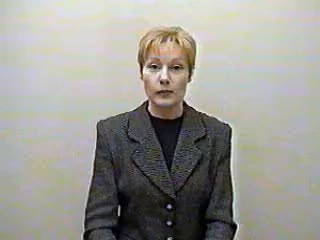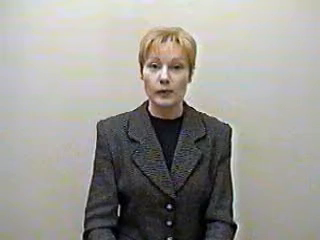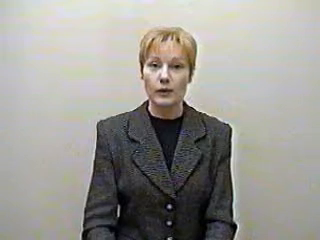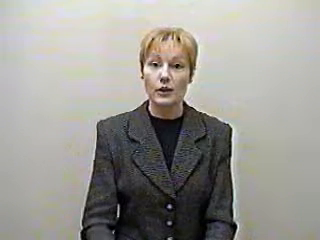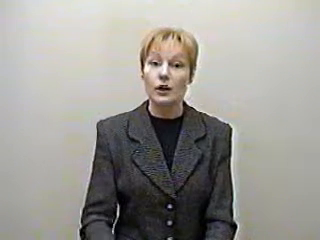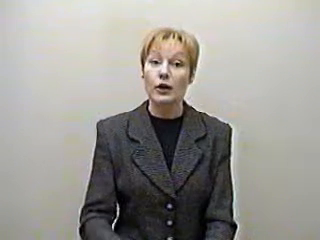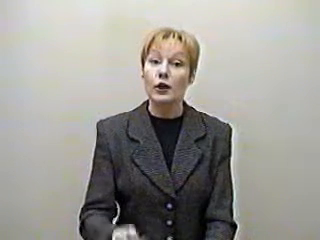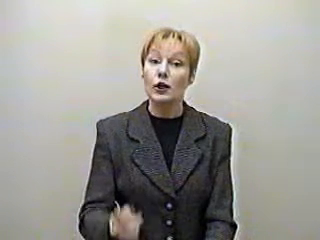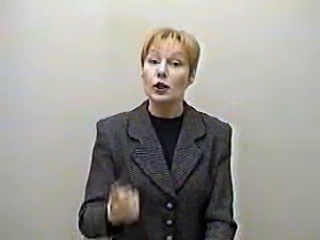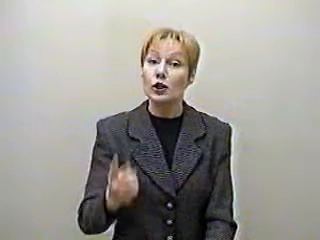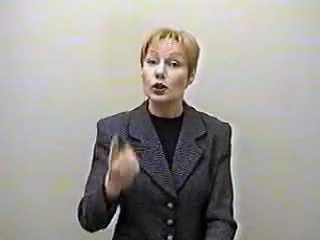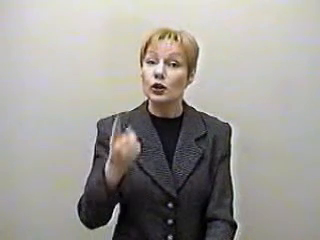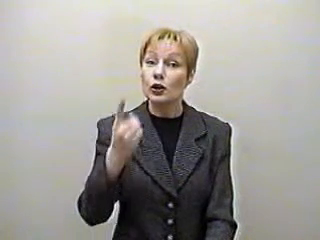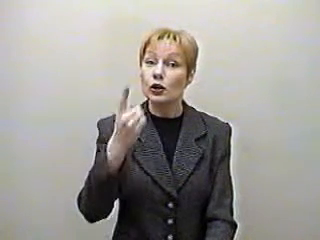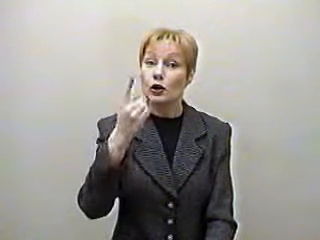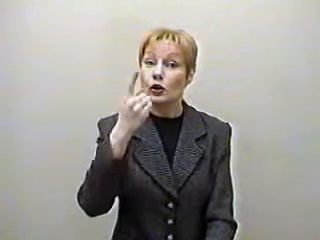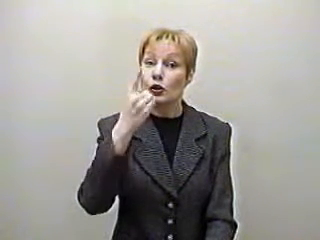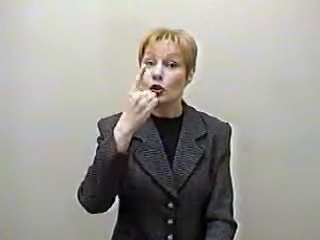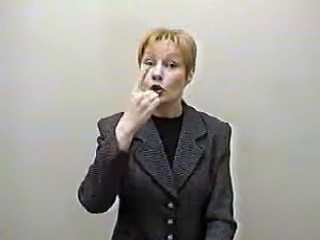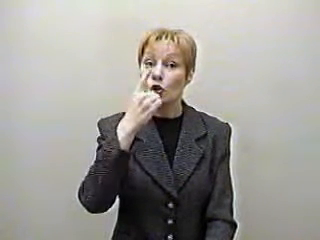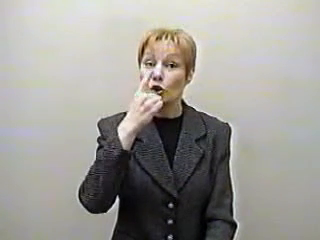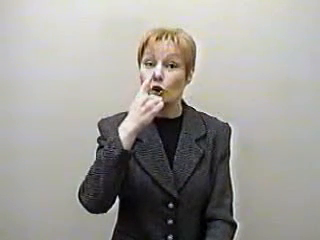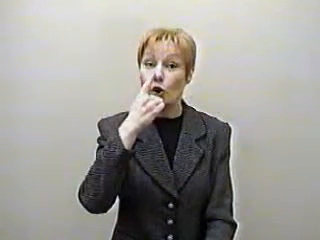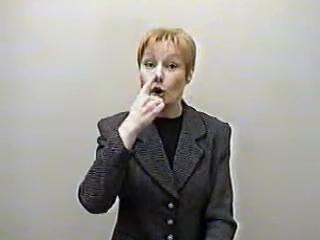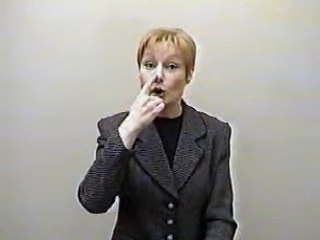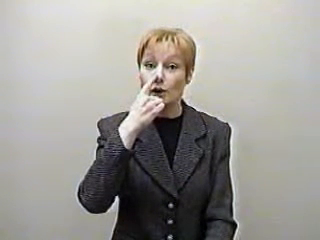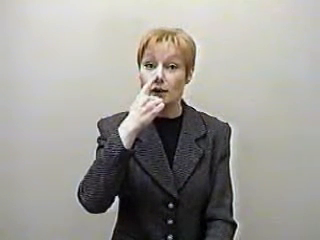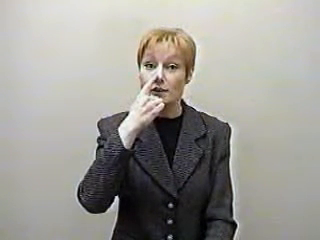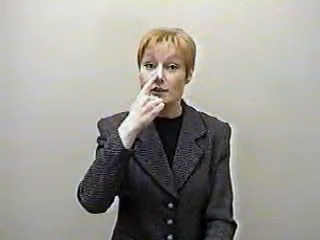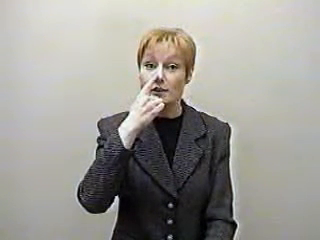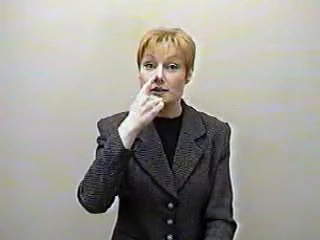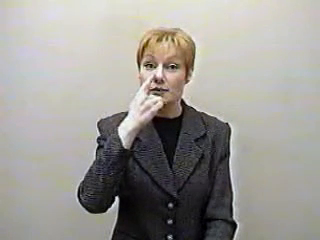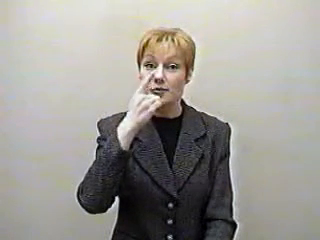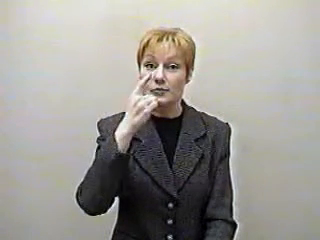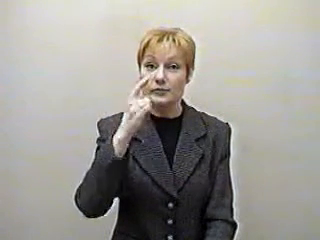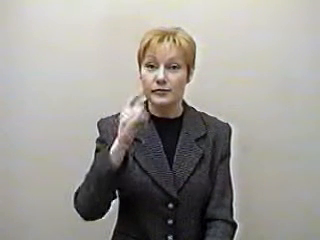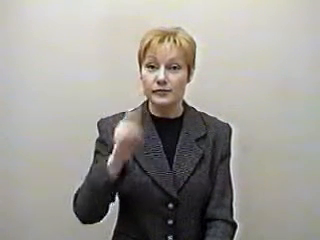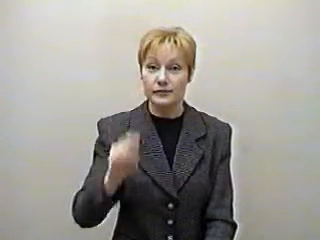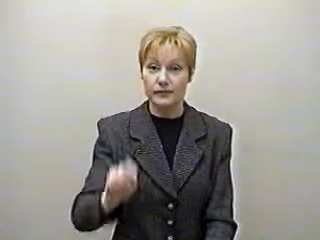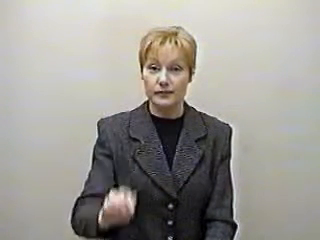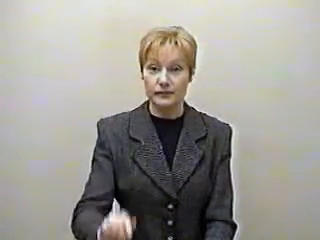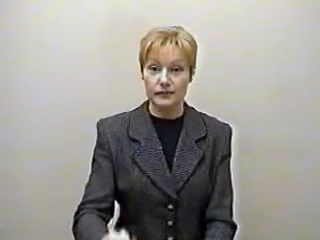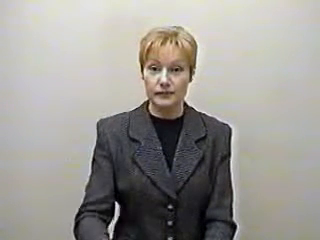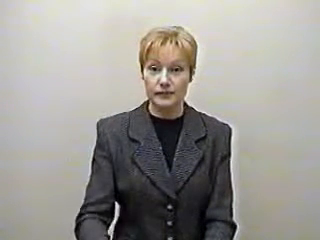нос